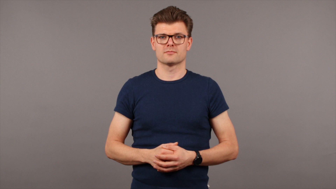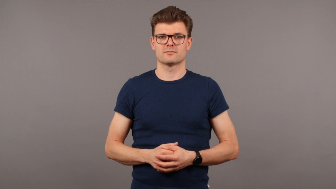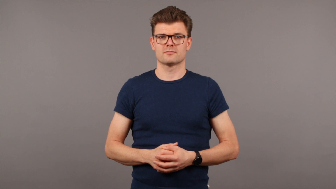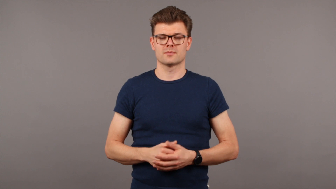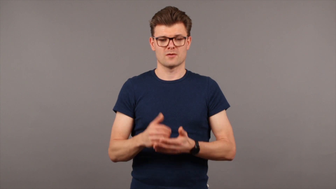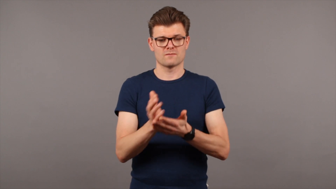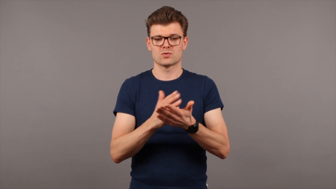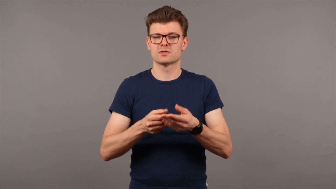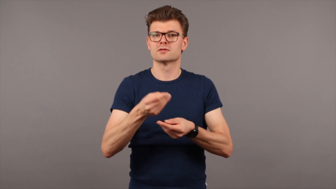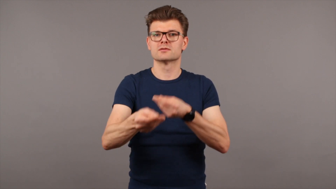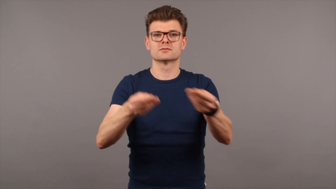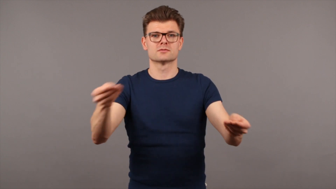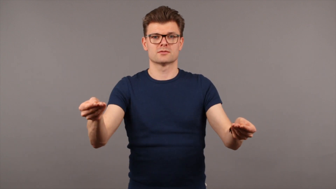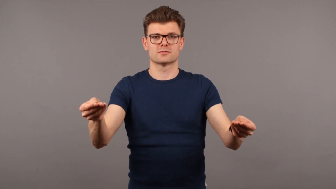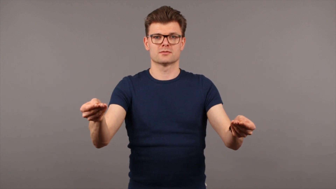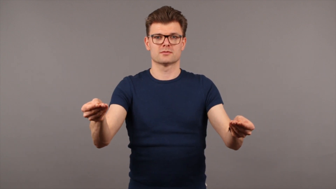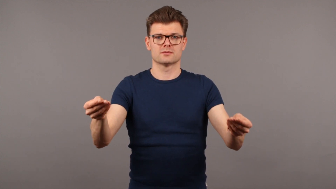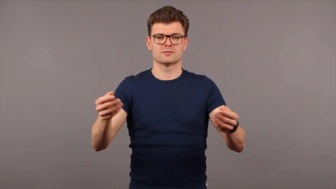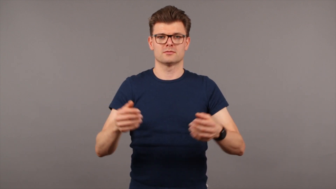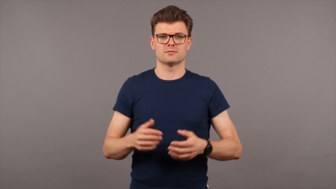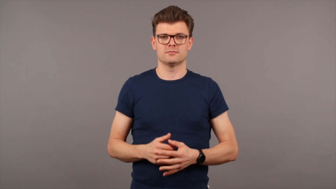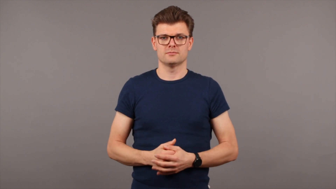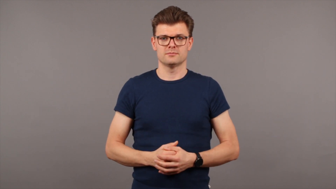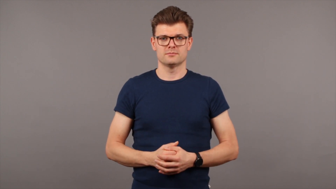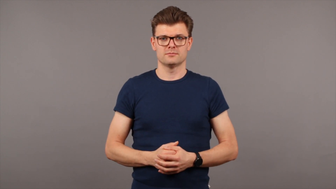Fördela